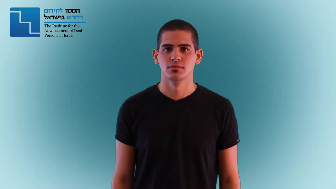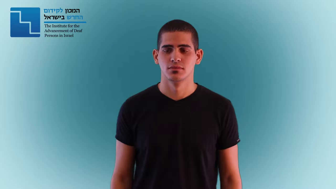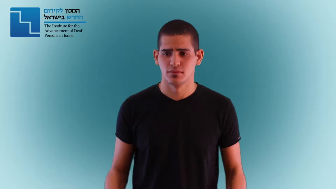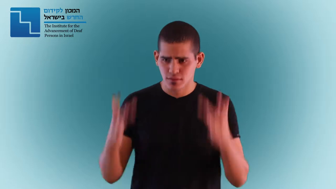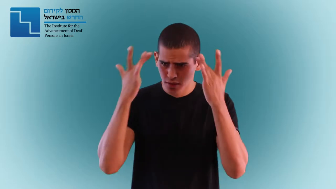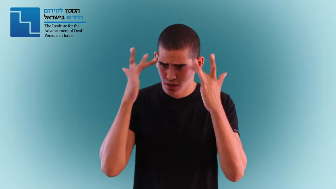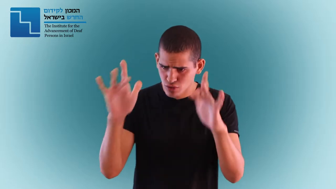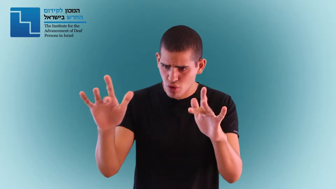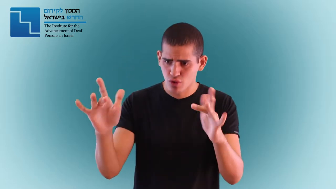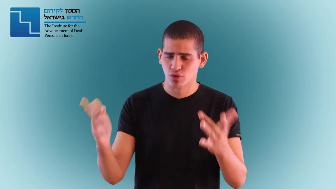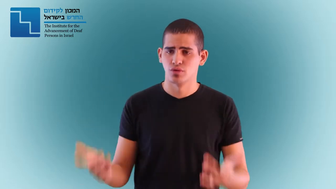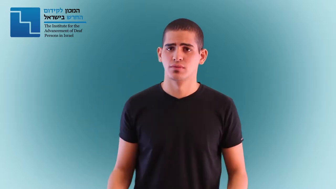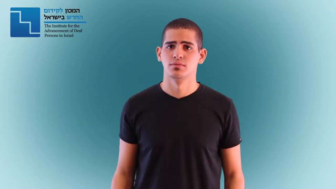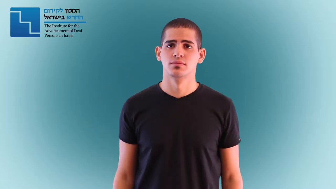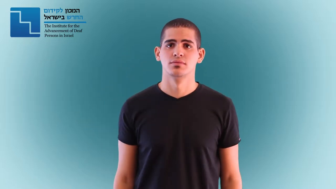לדאוג